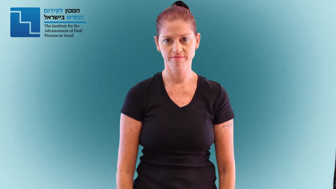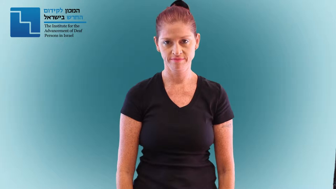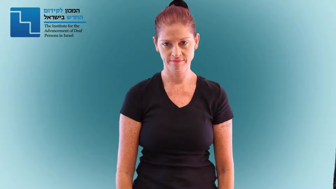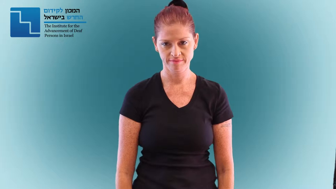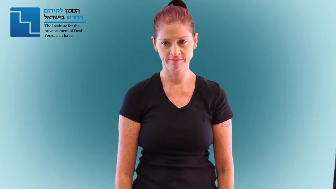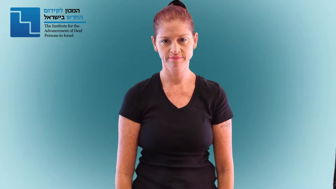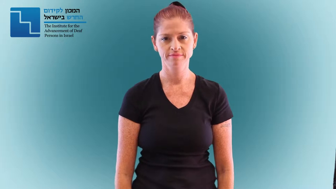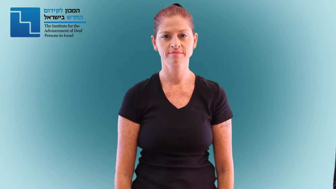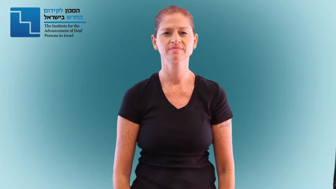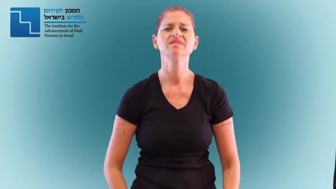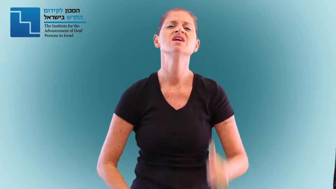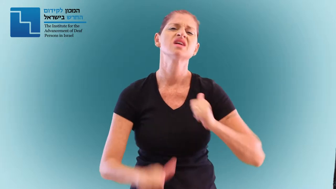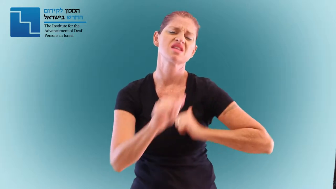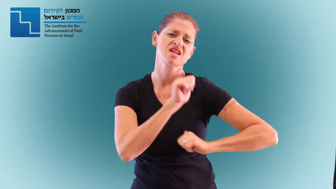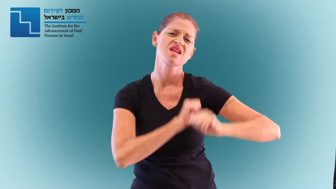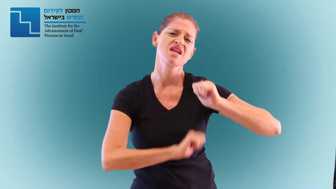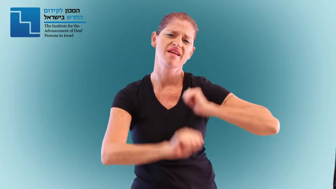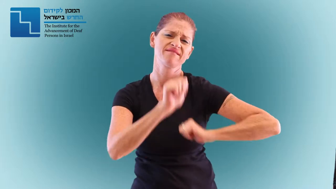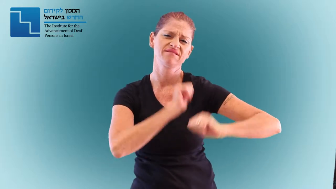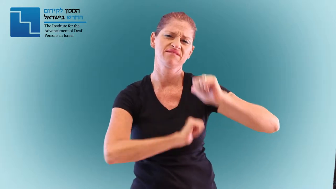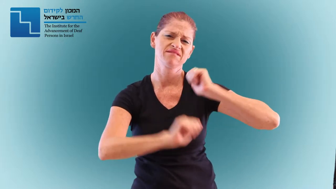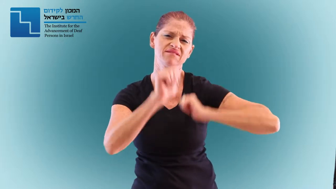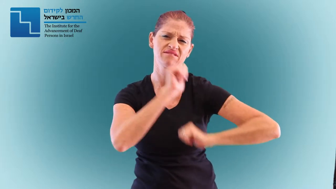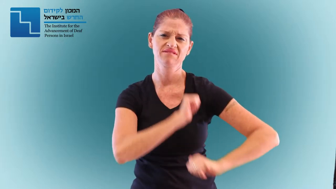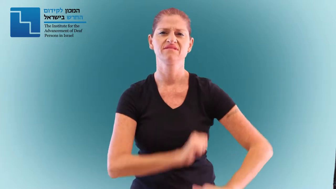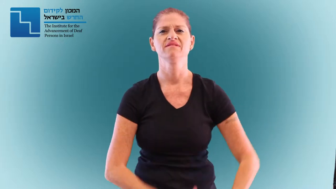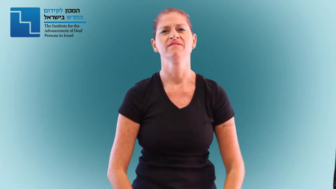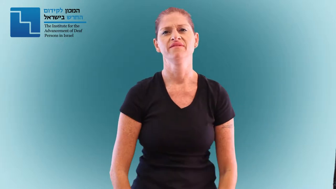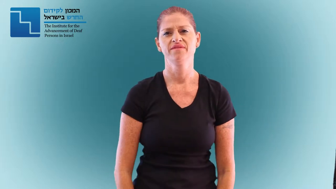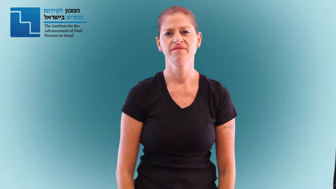כאב